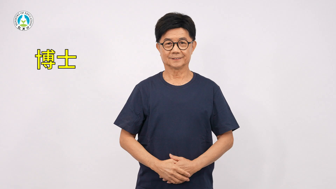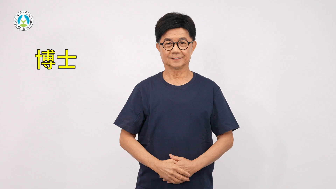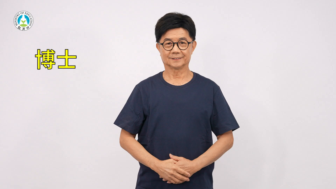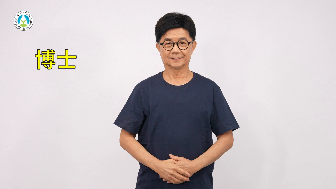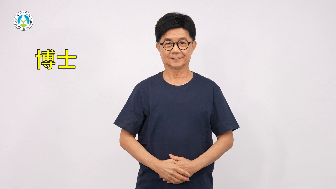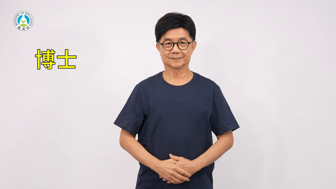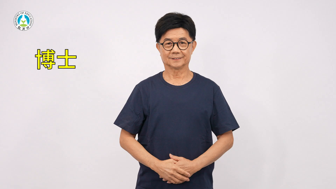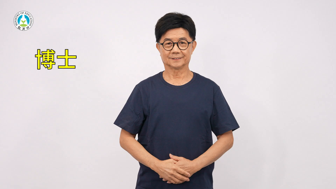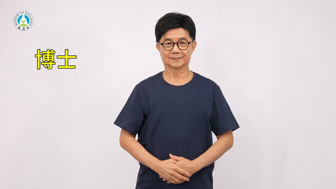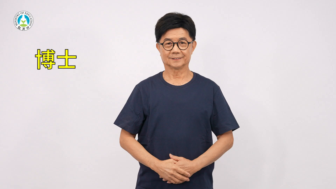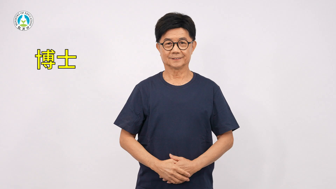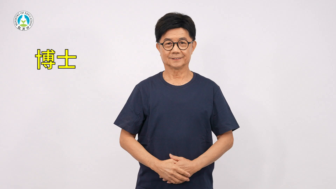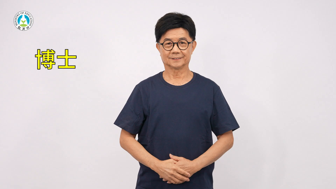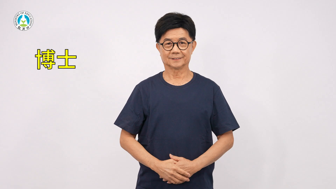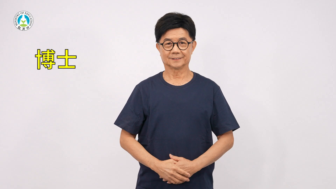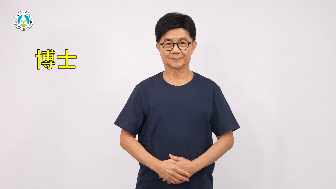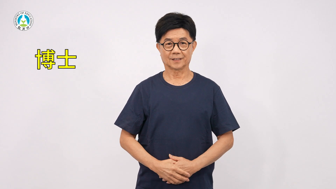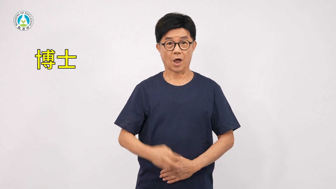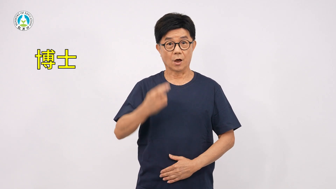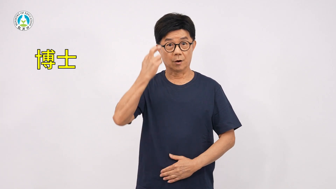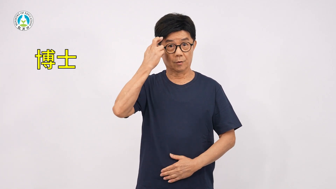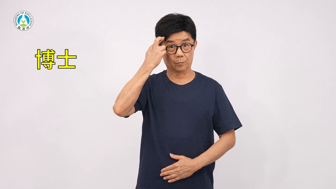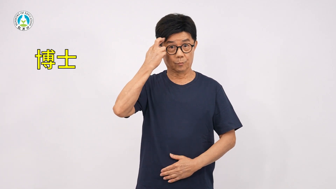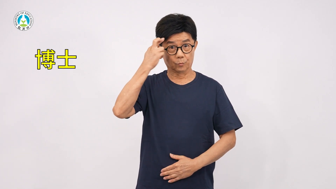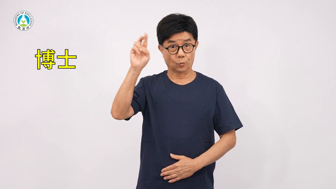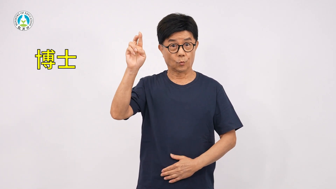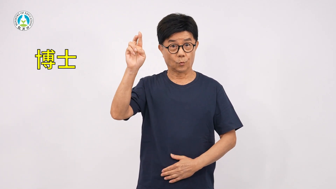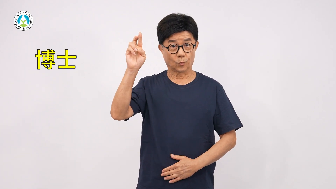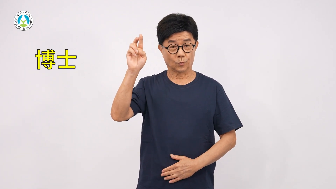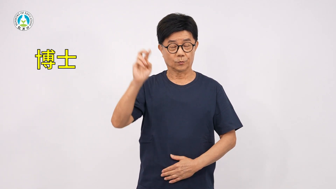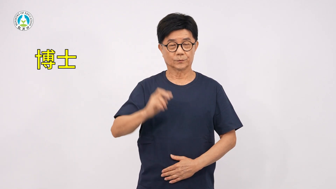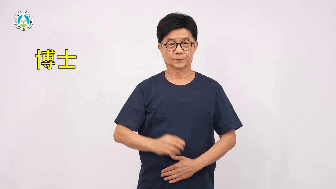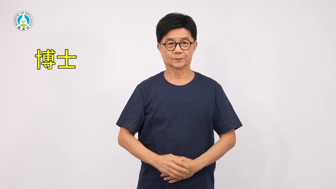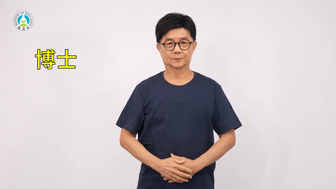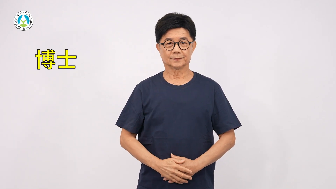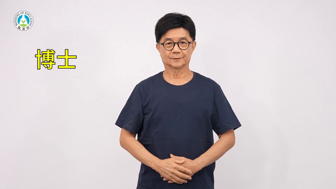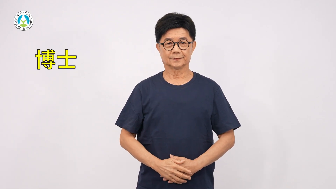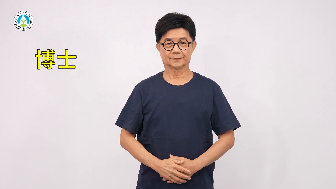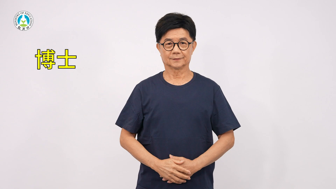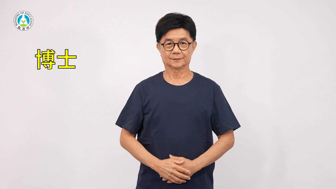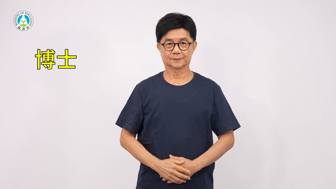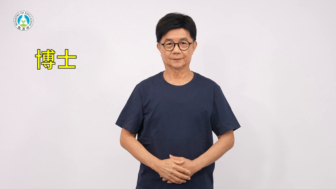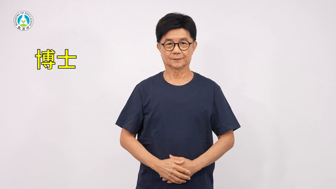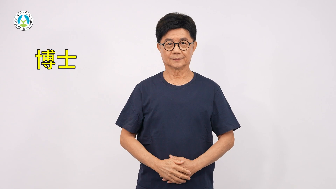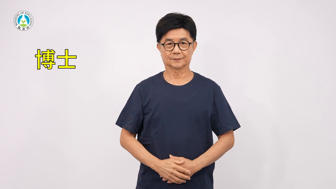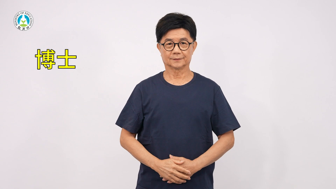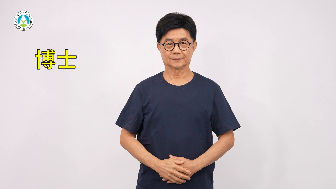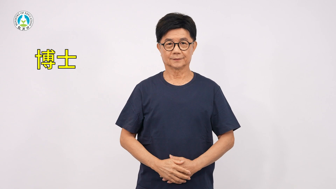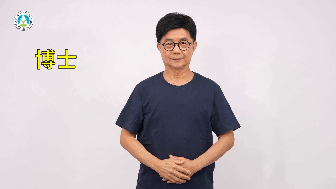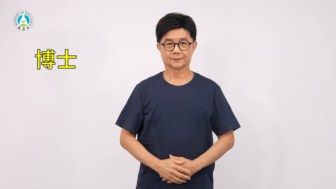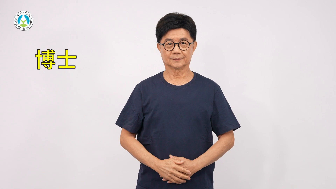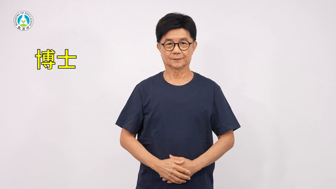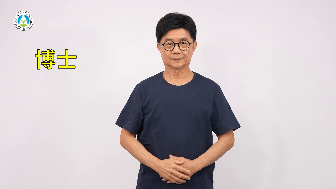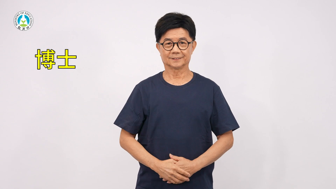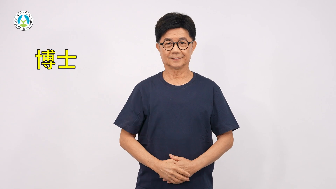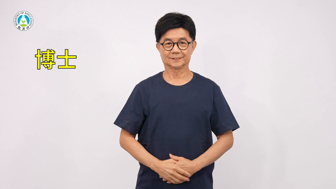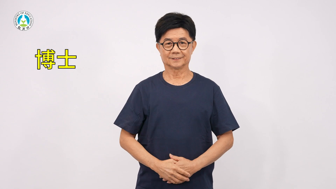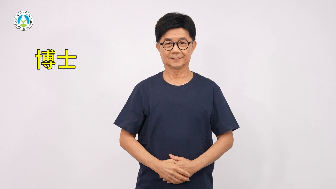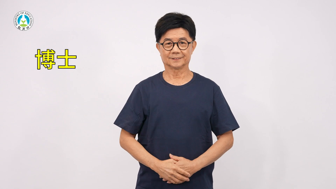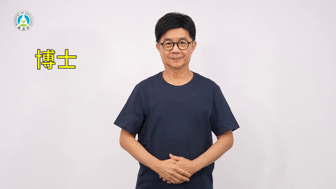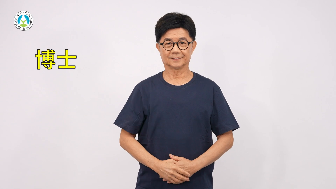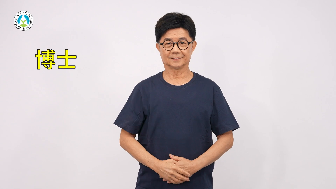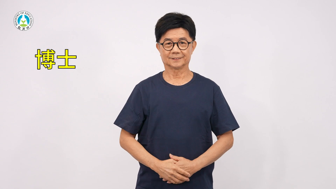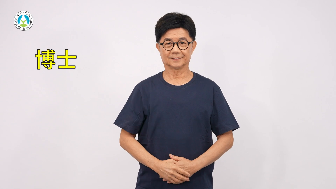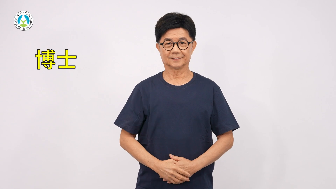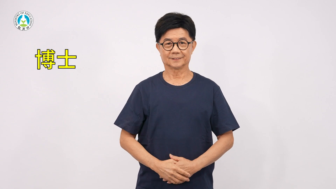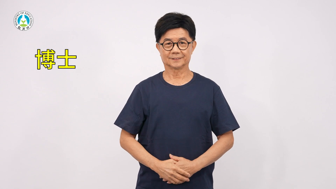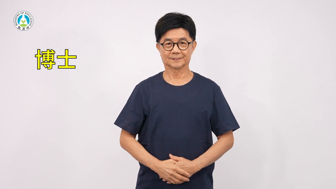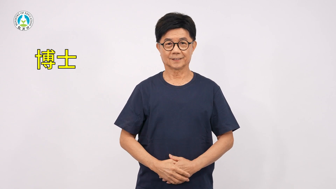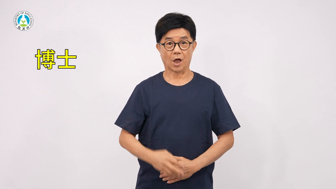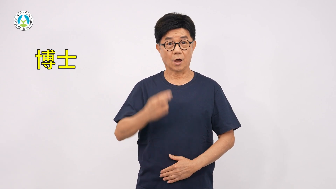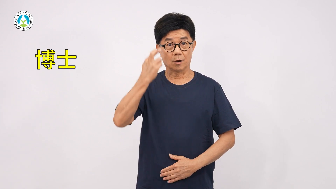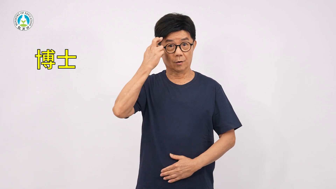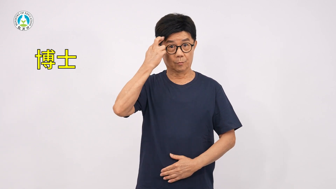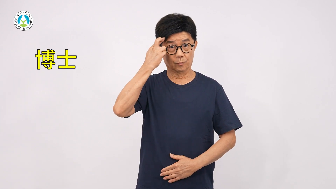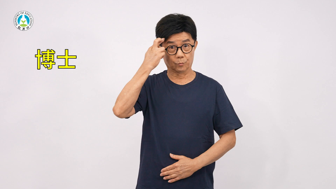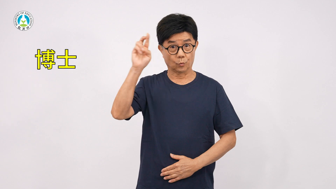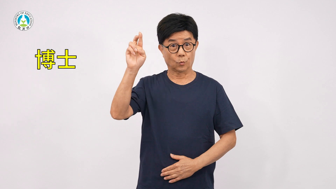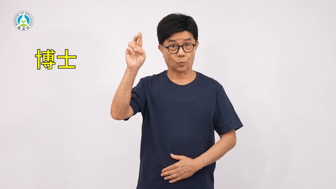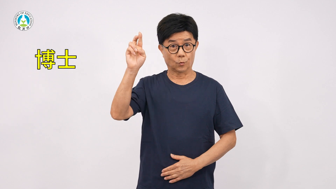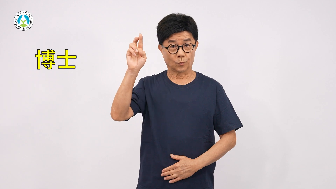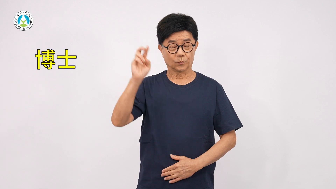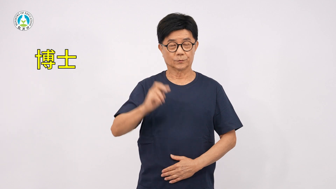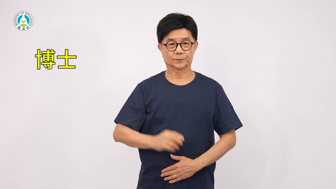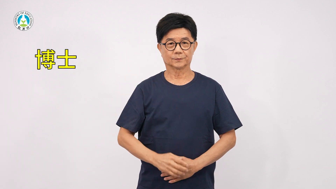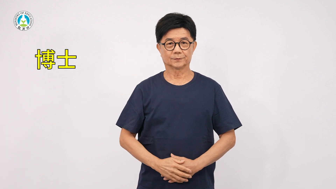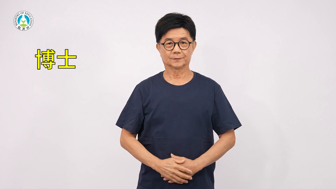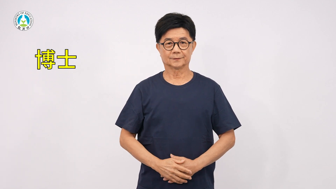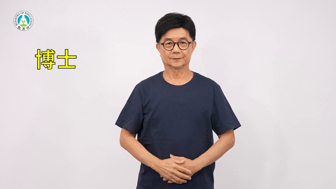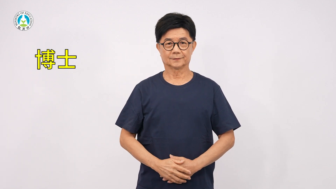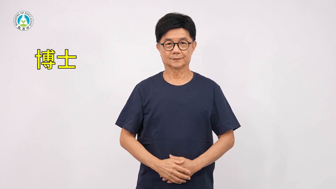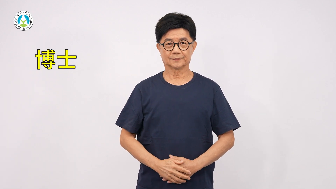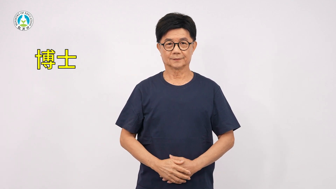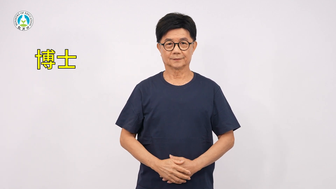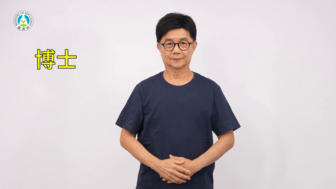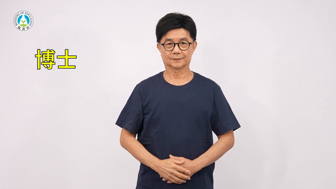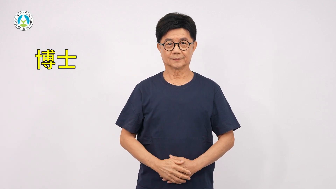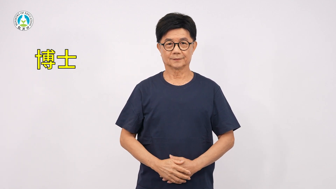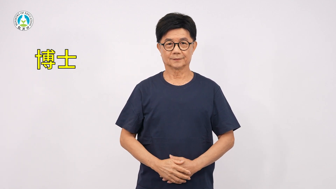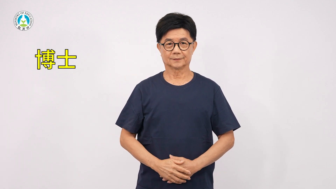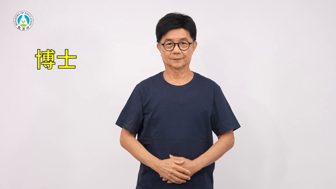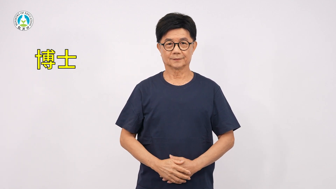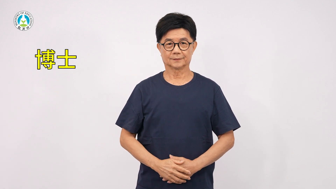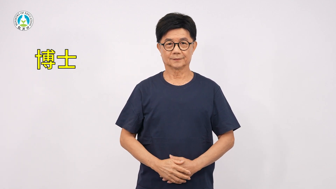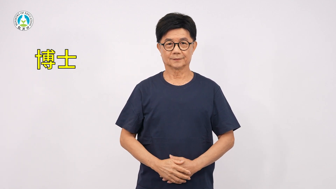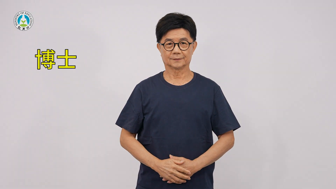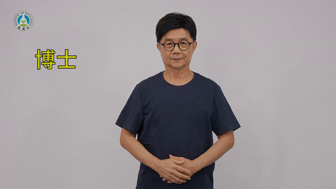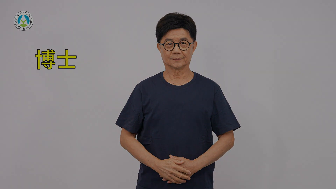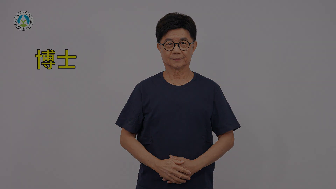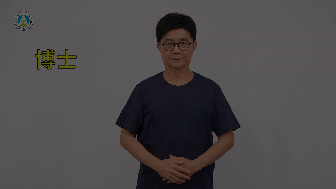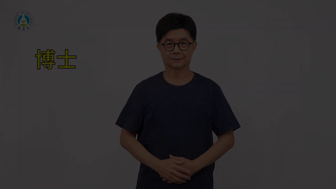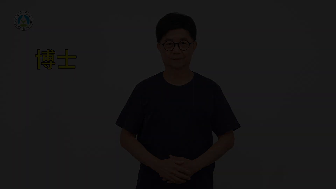博士